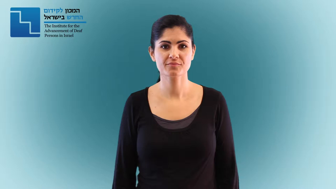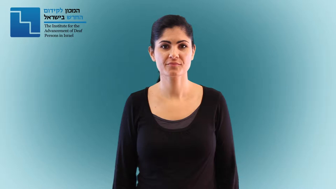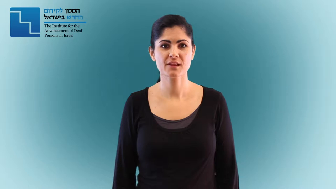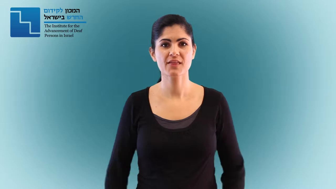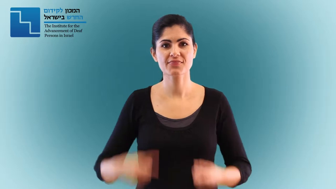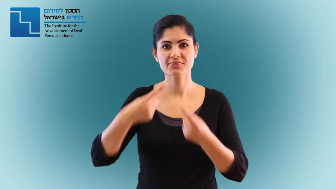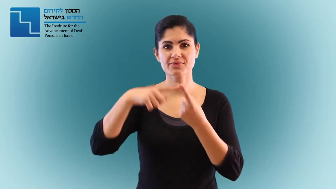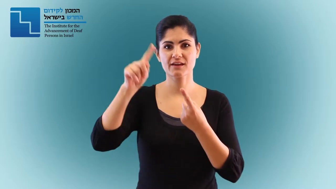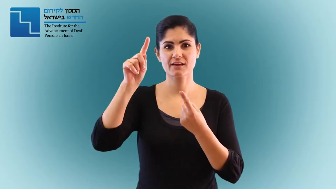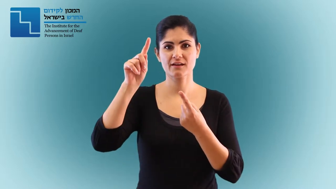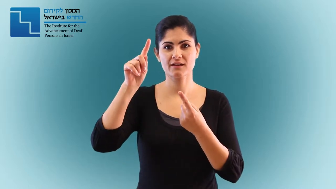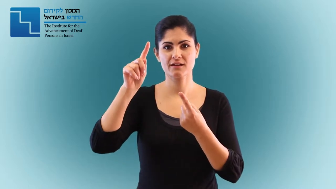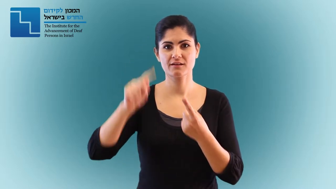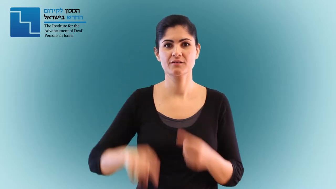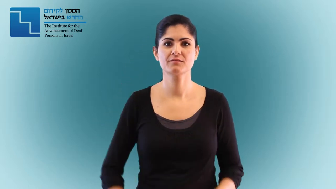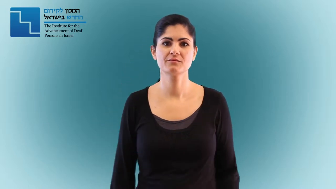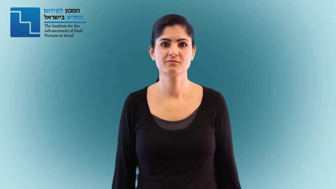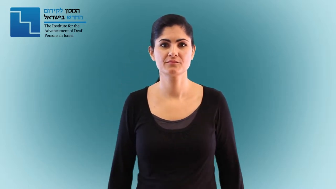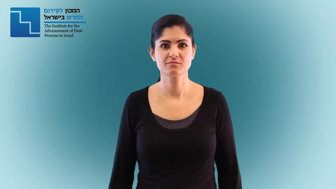נר